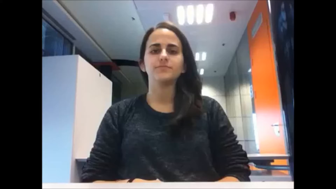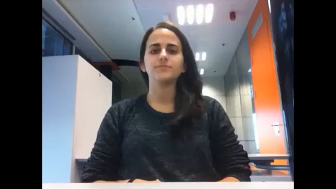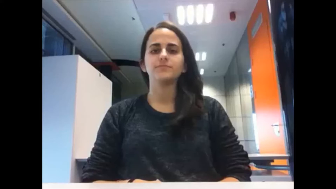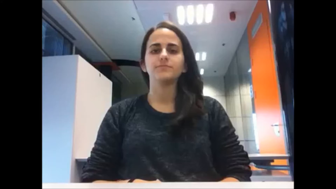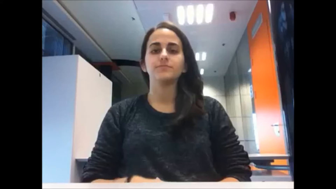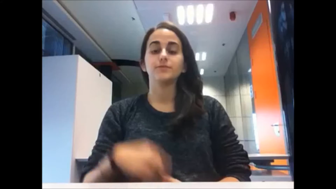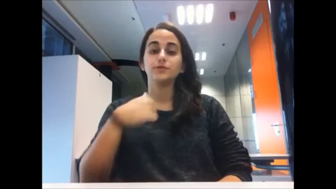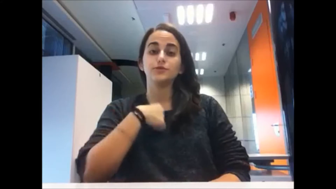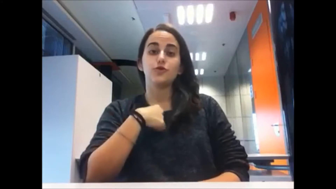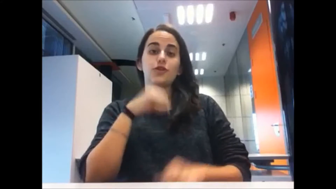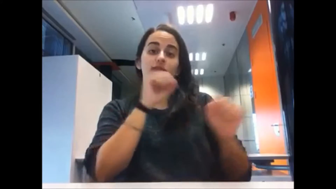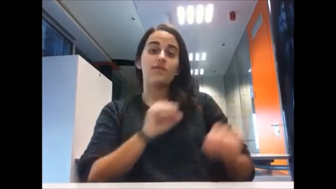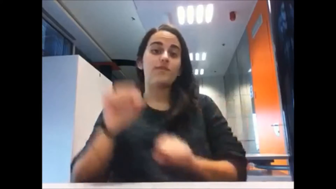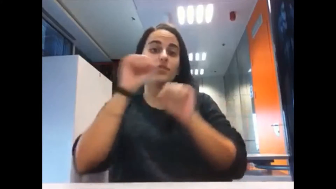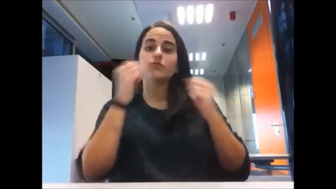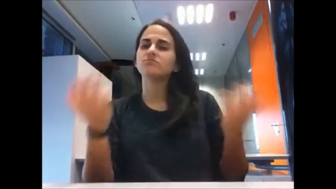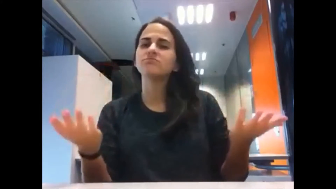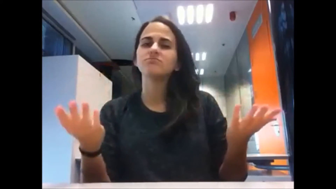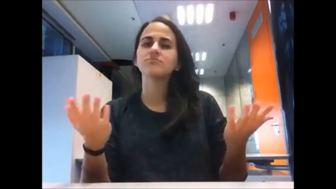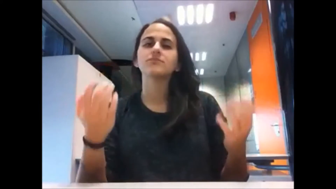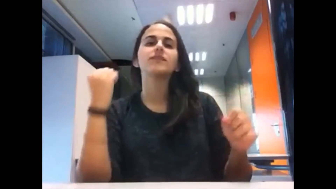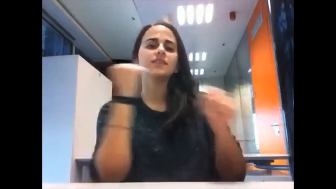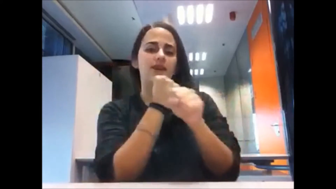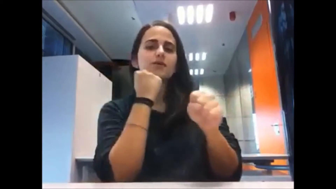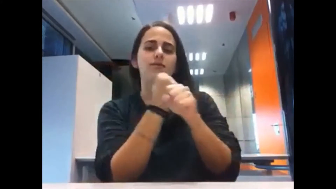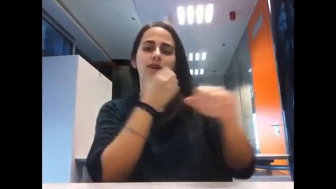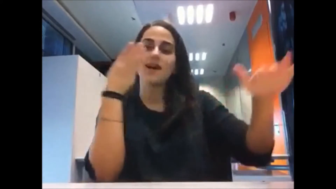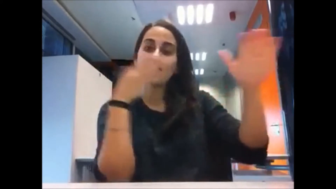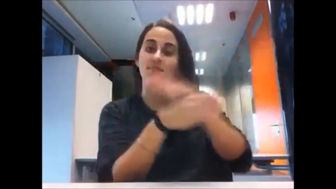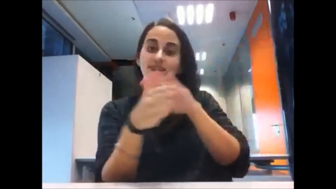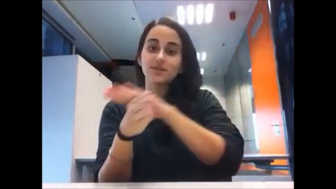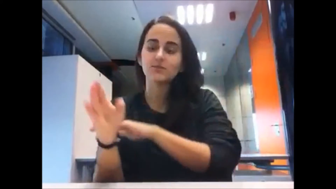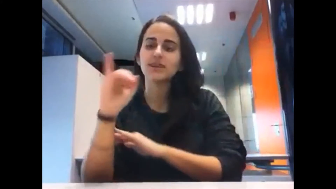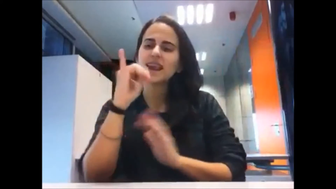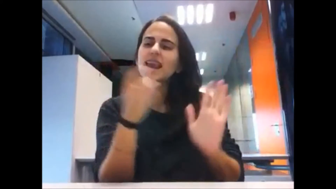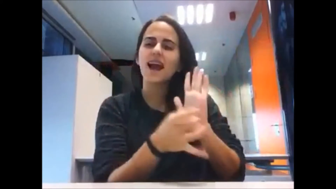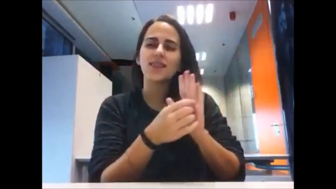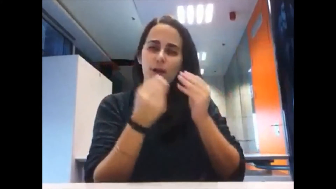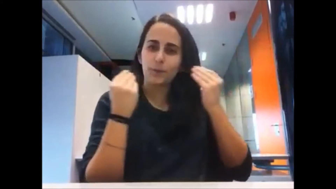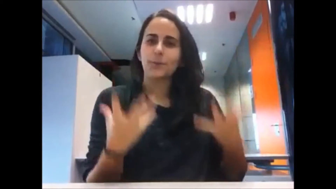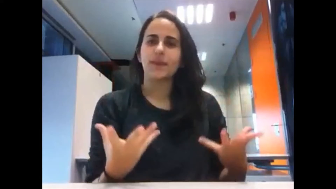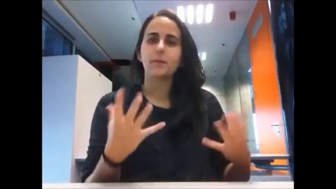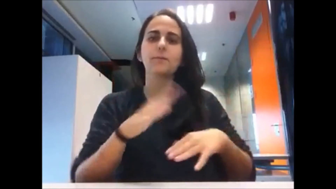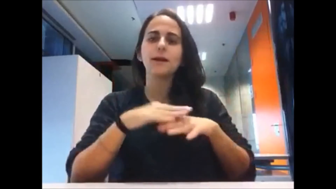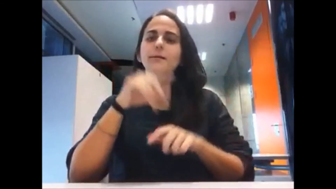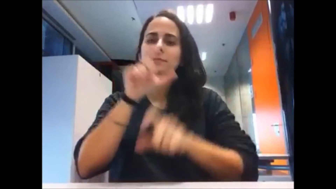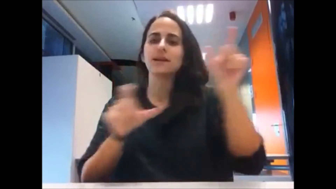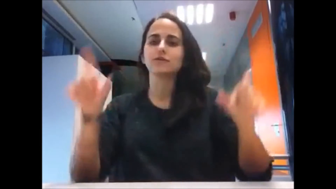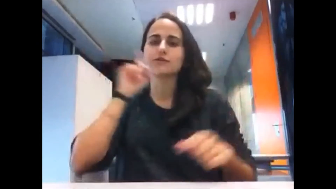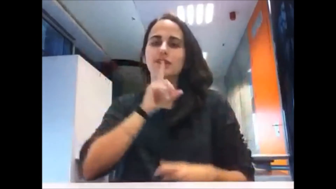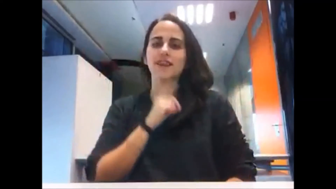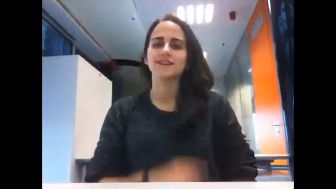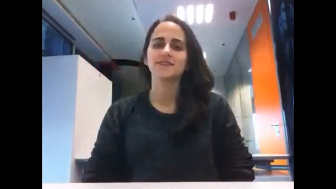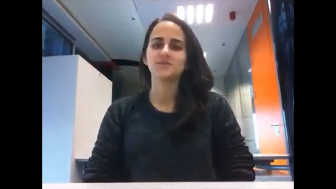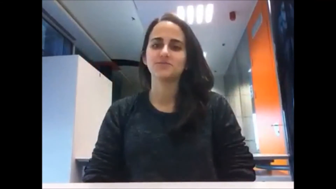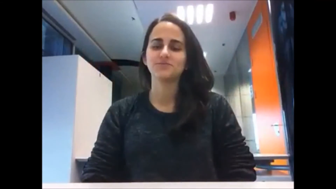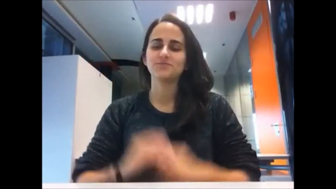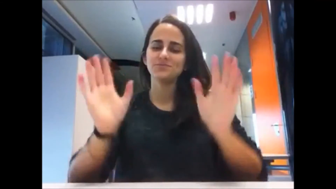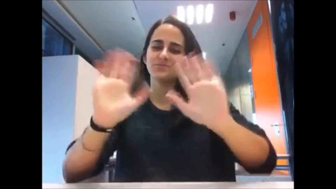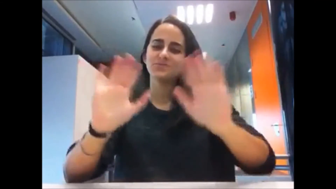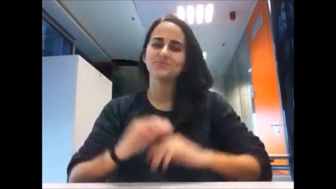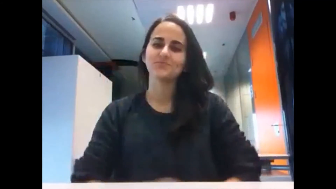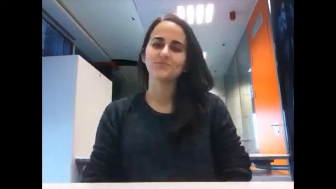Empleo